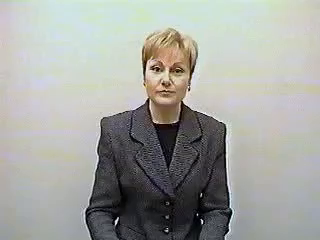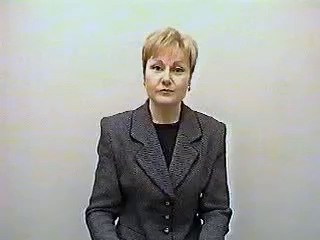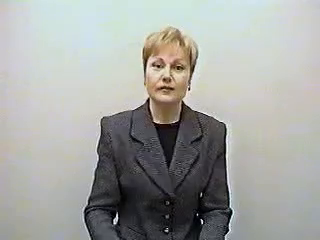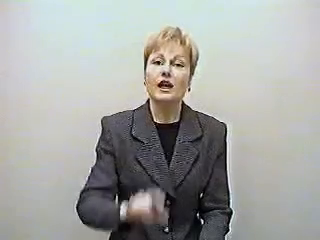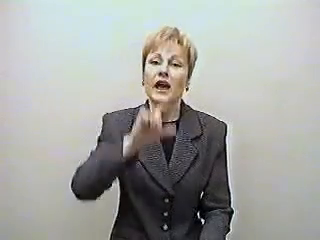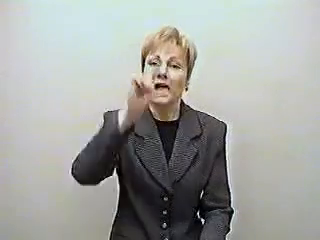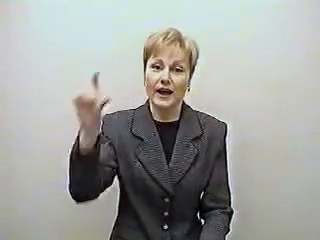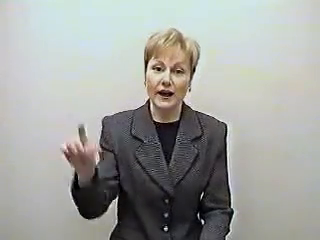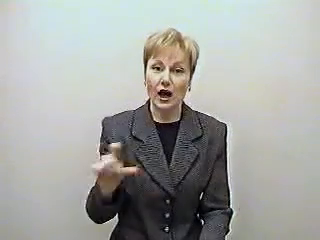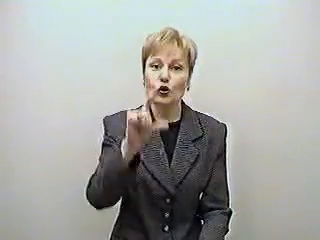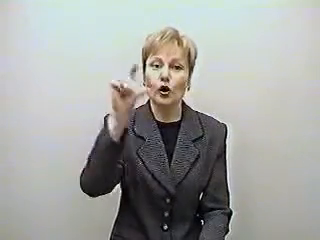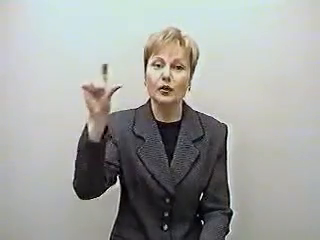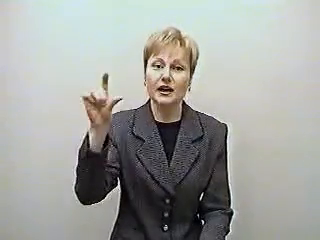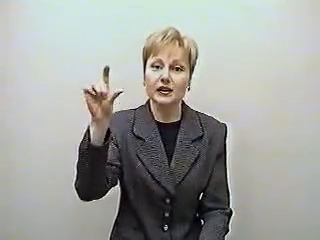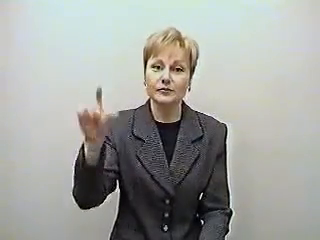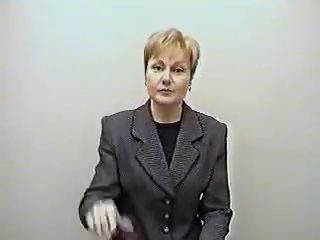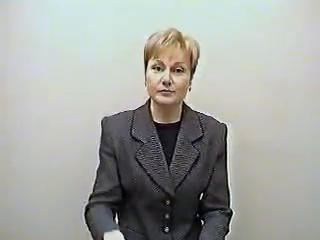экономика